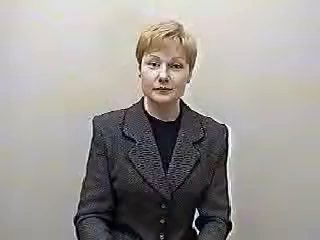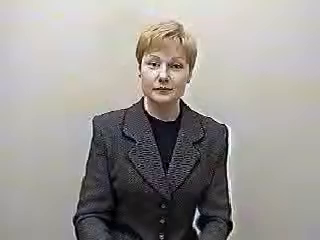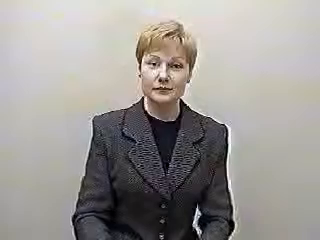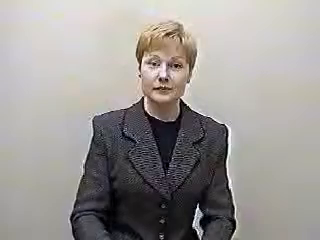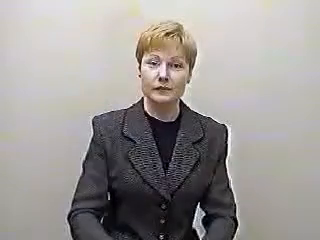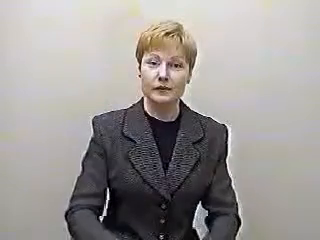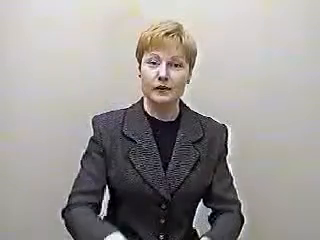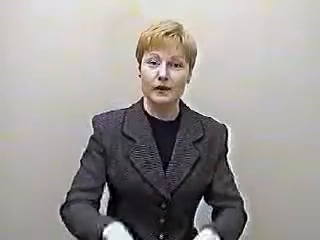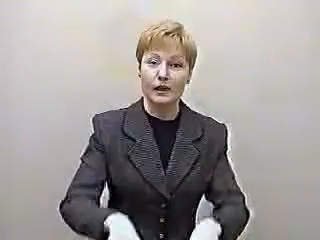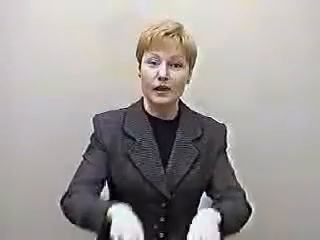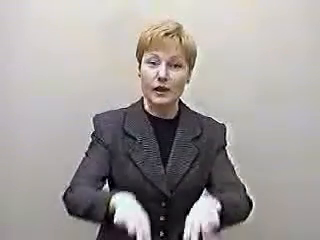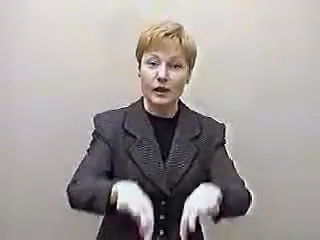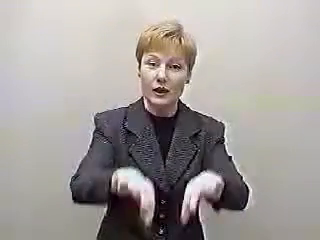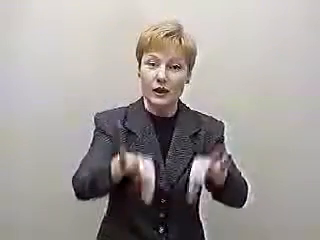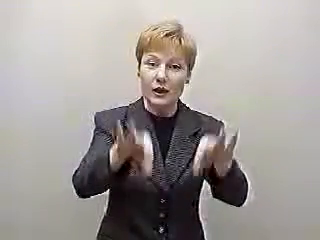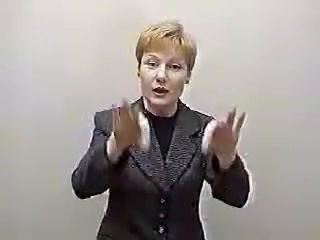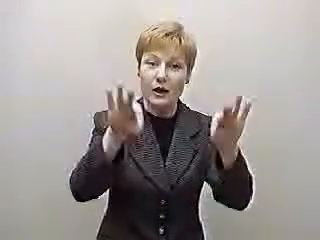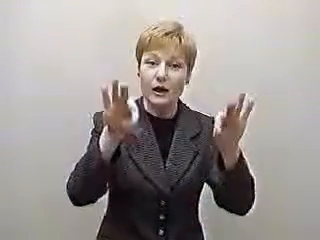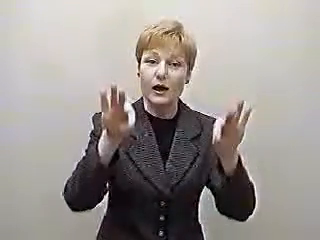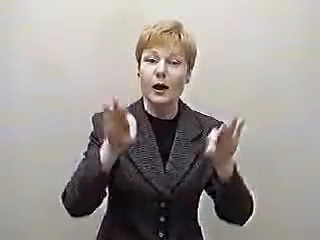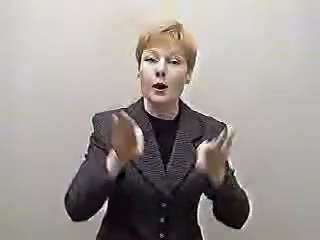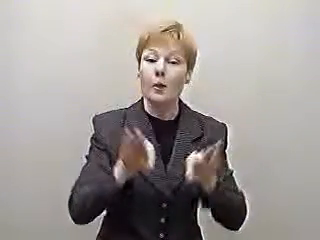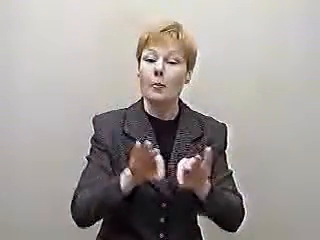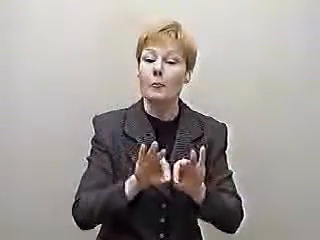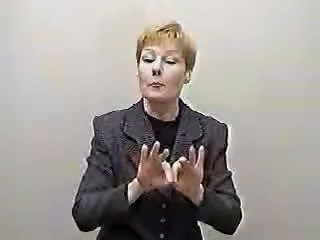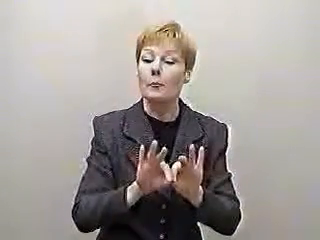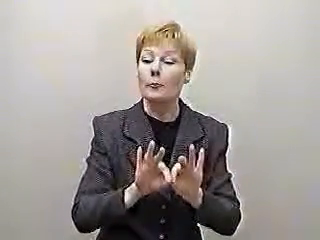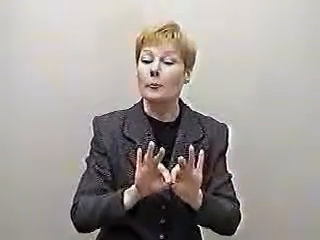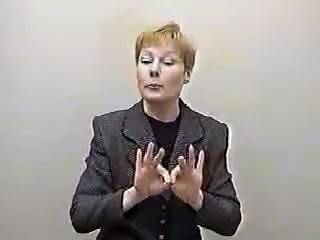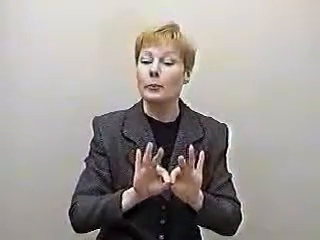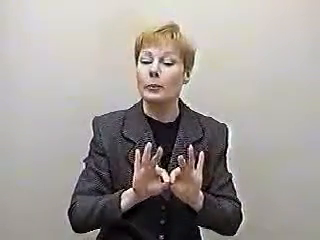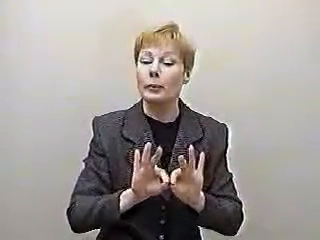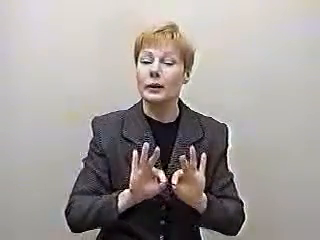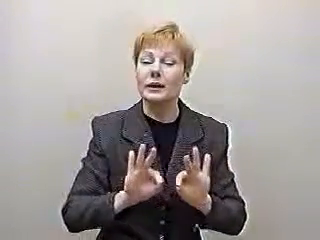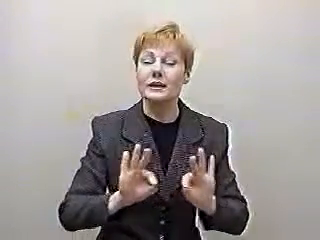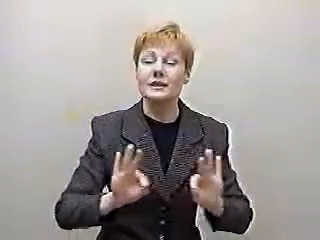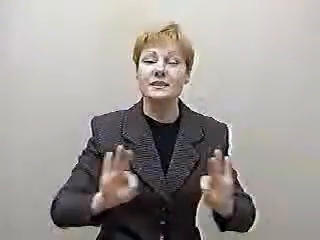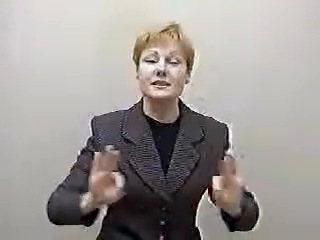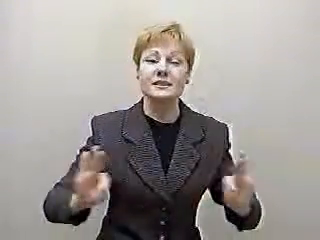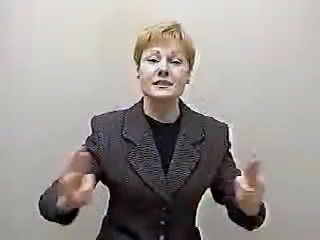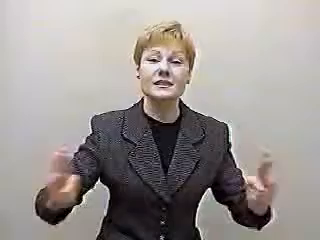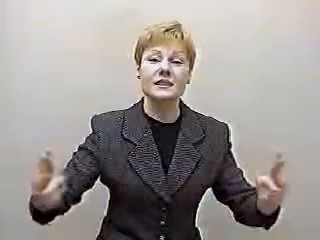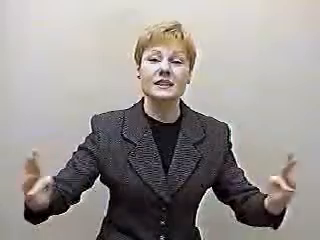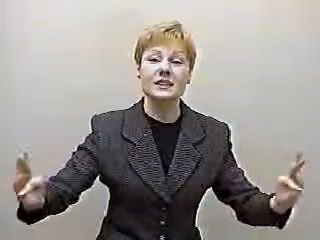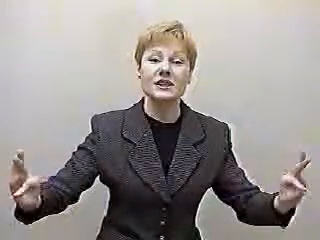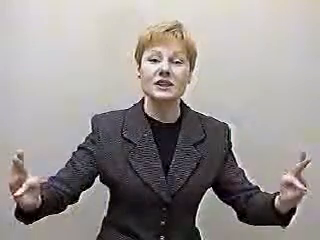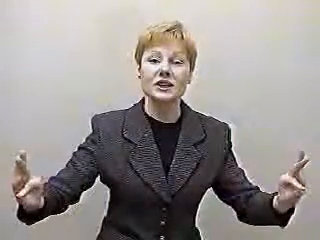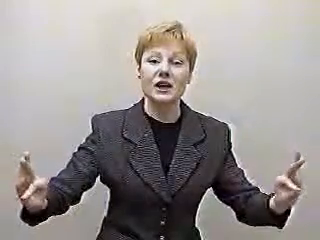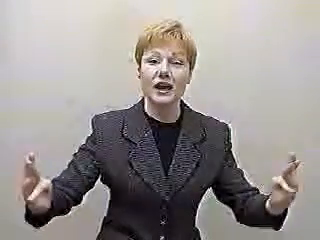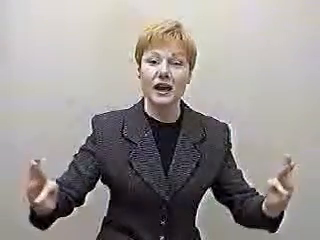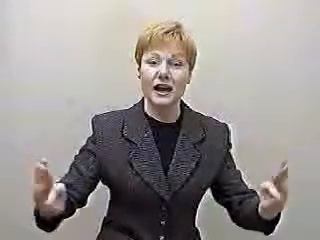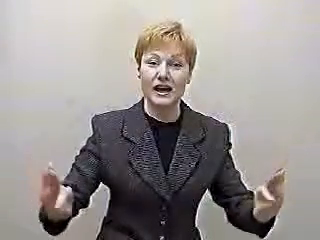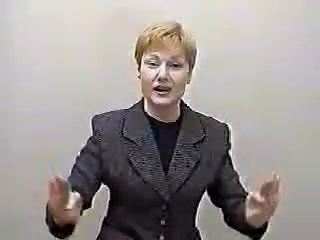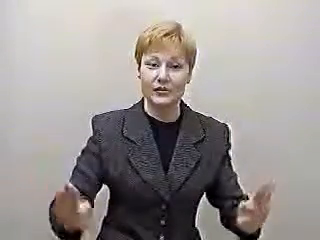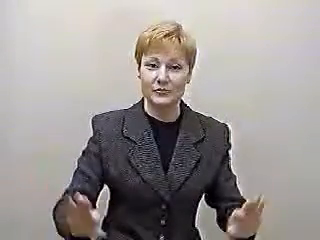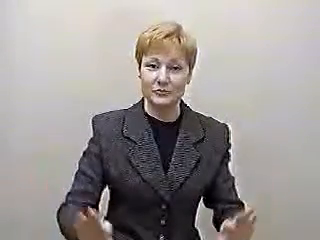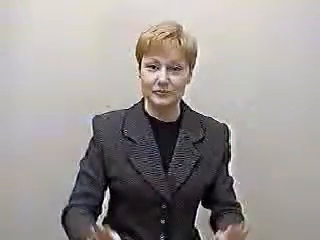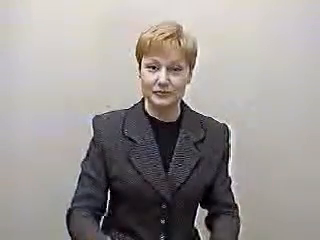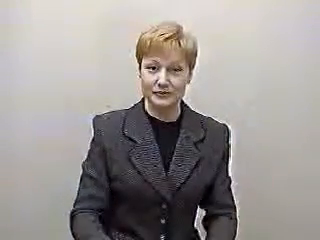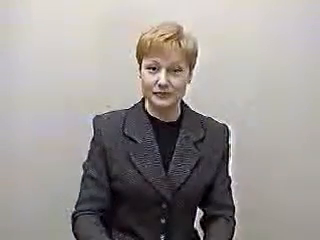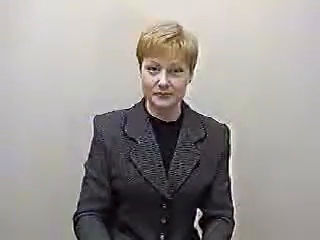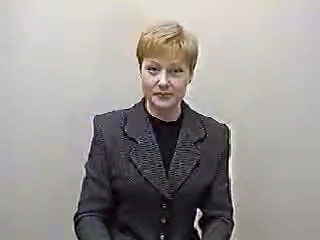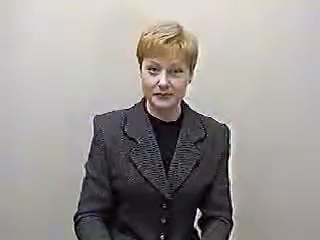простыня